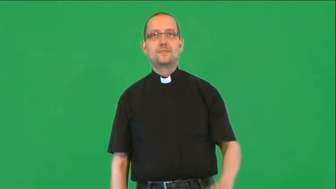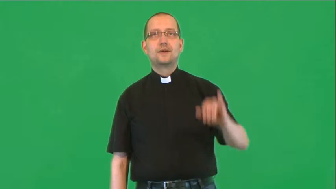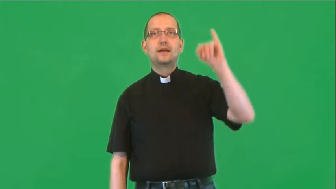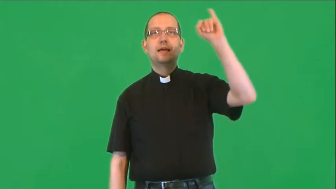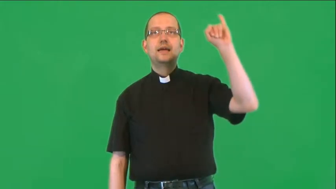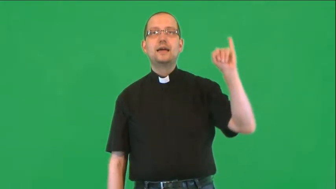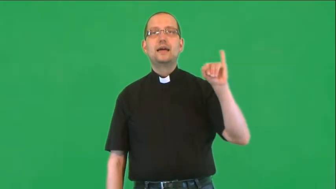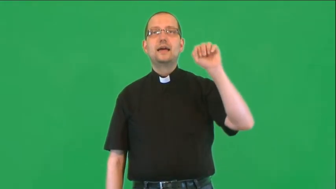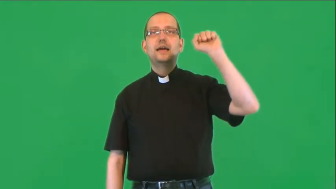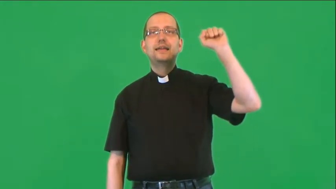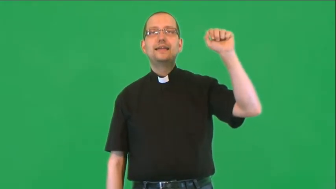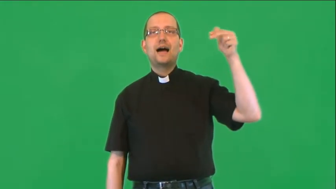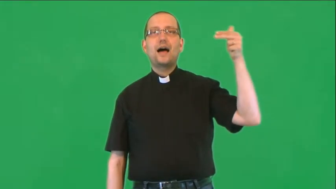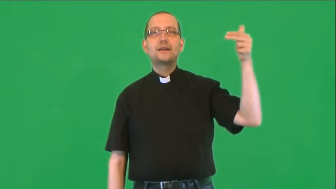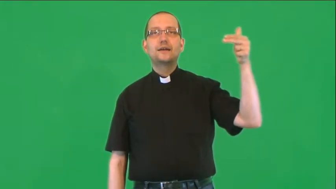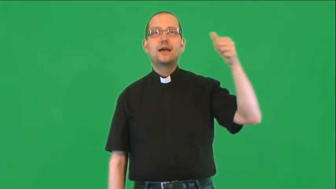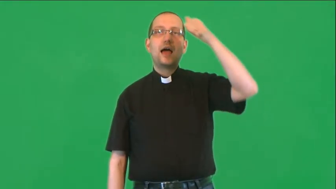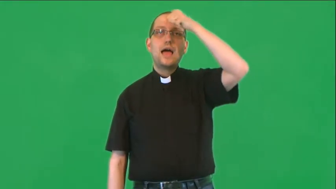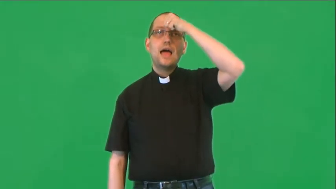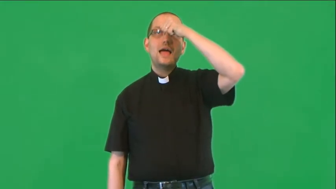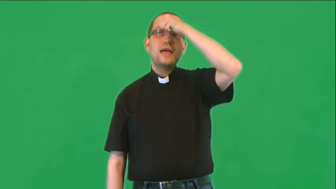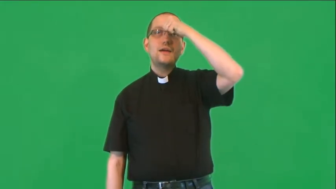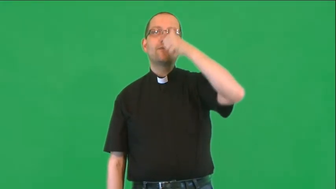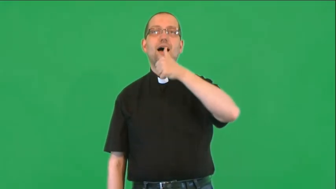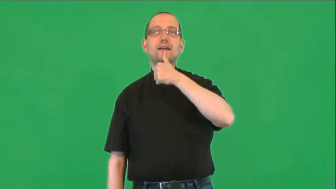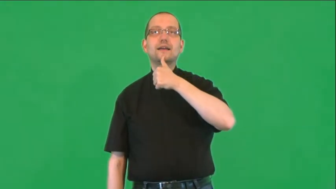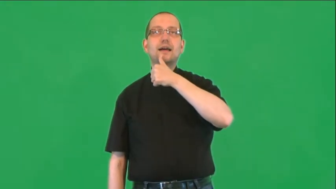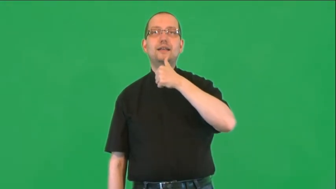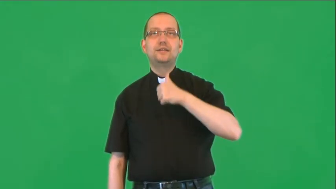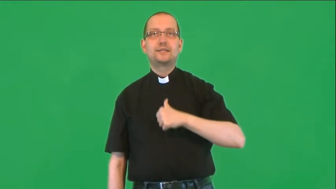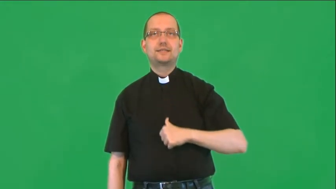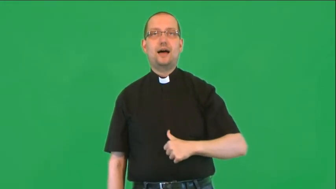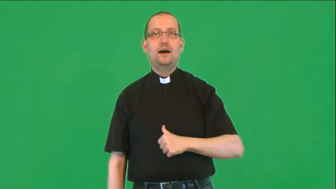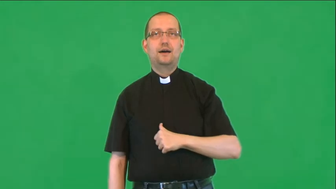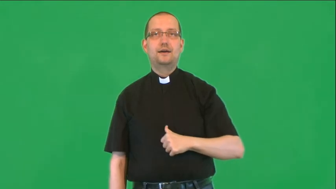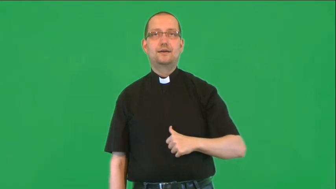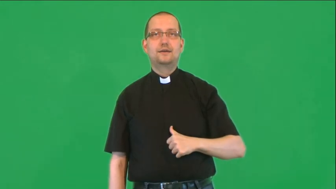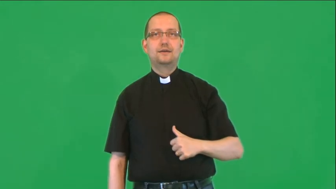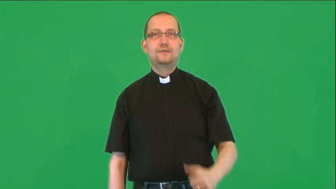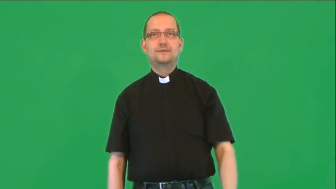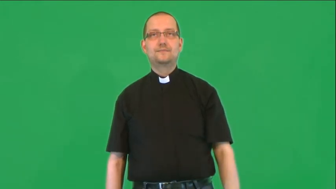Jan Ewangelista